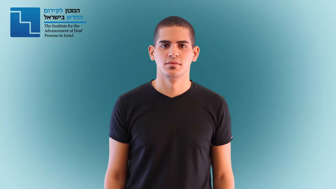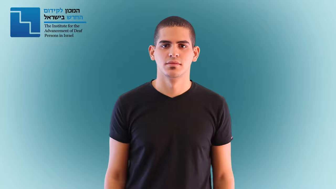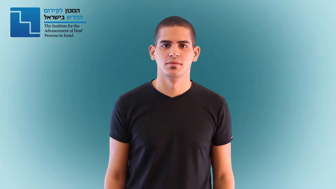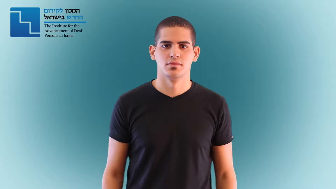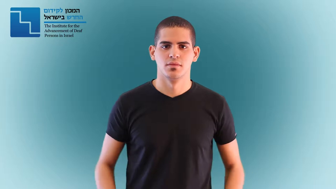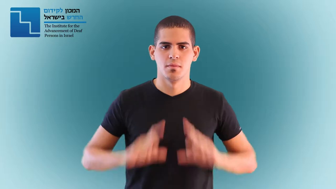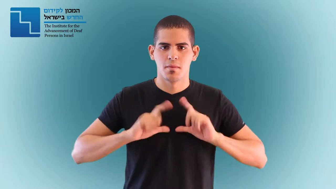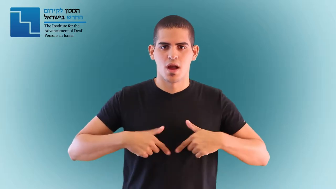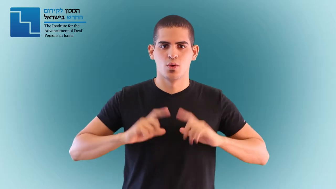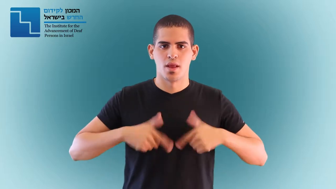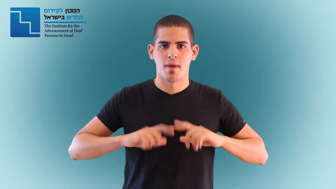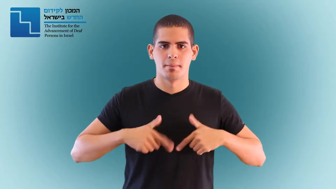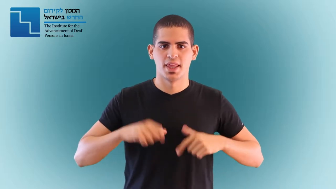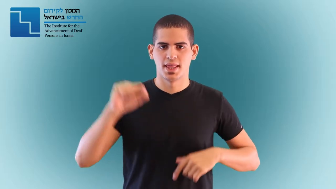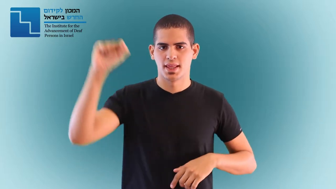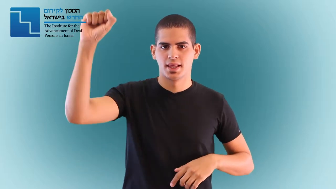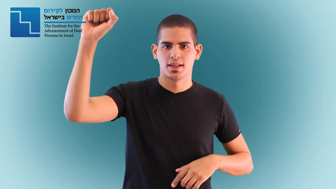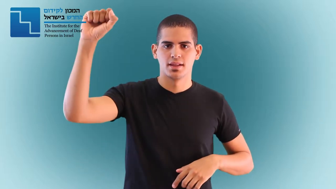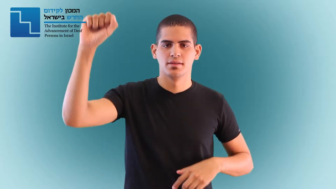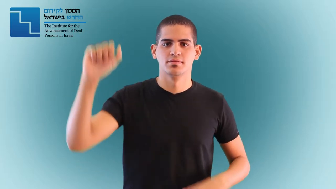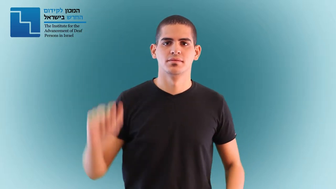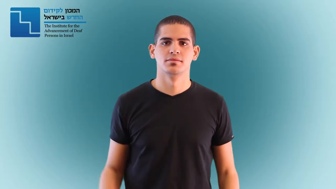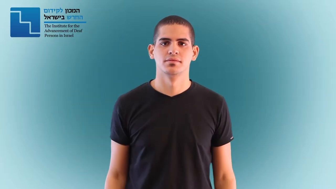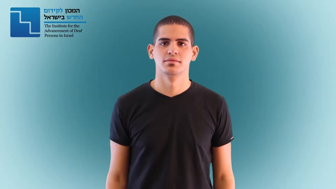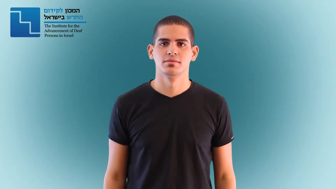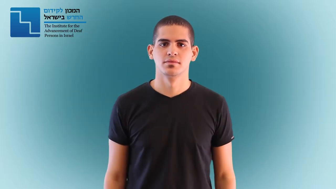יהודה המכבי